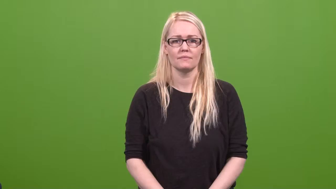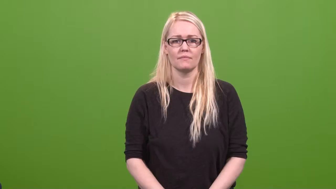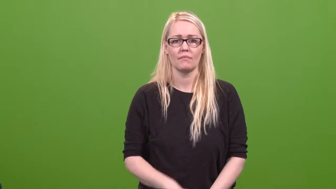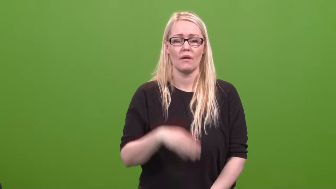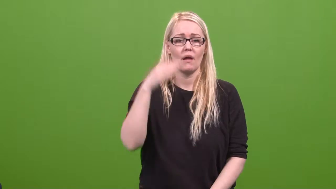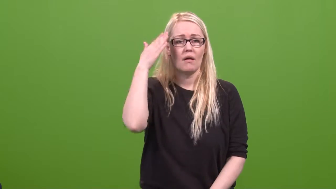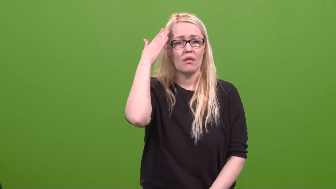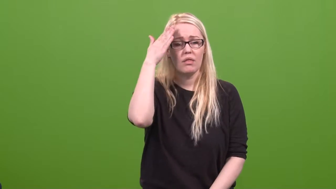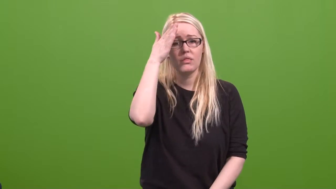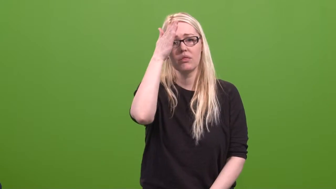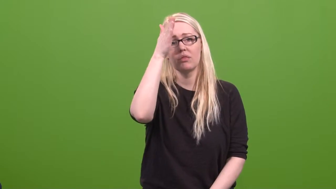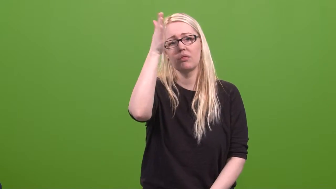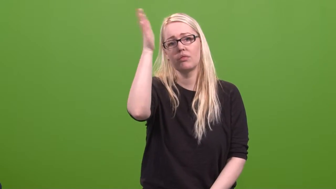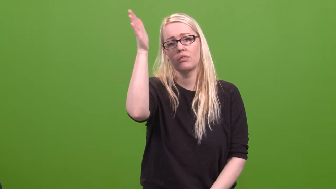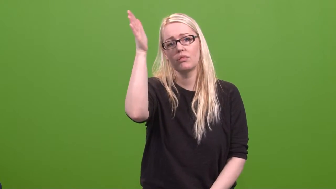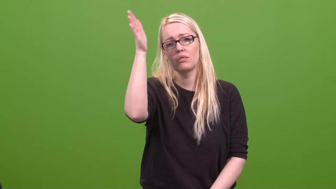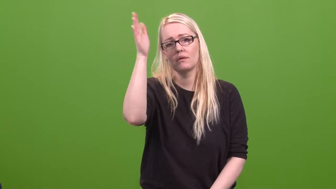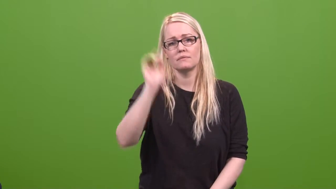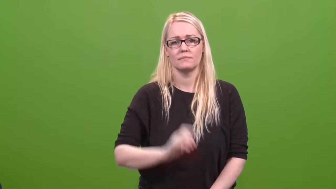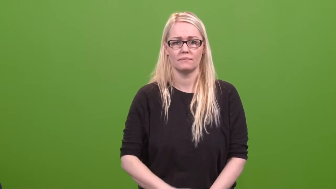Sveimhuga